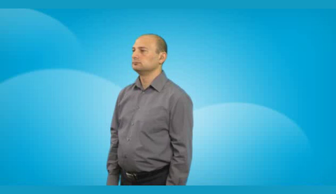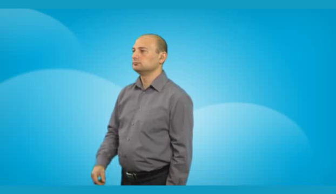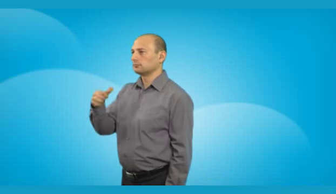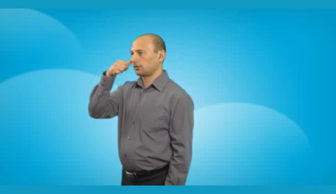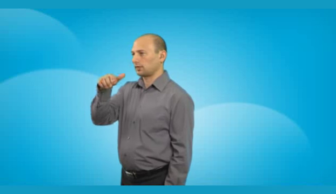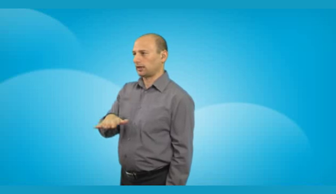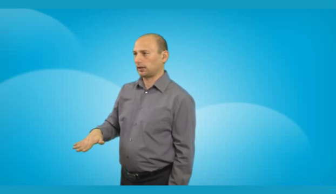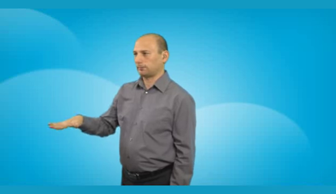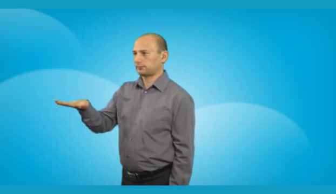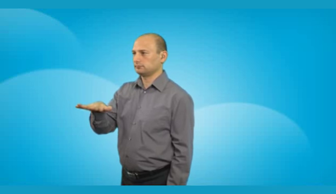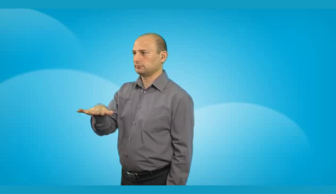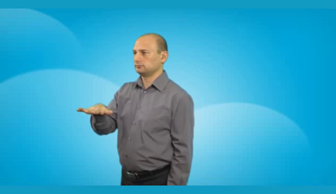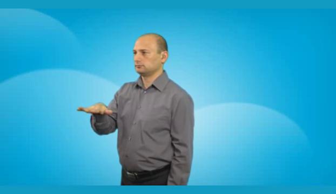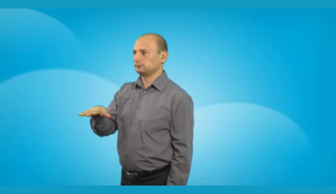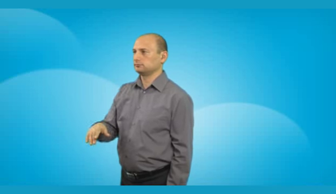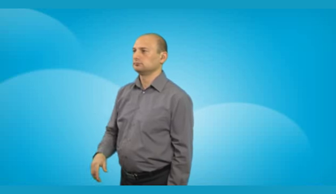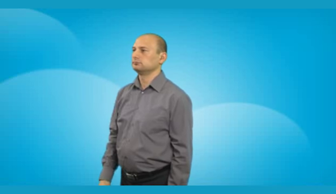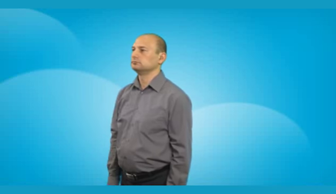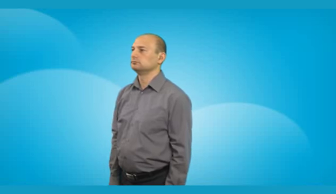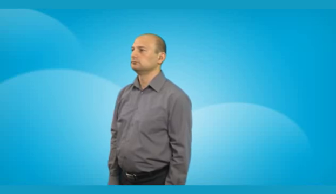Nép